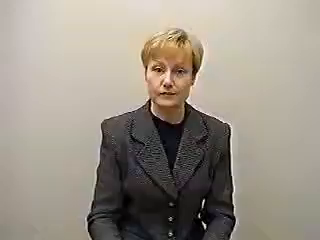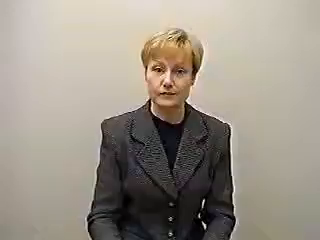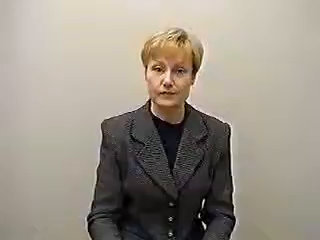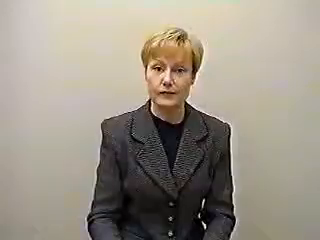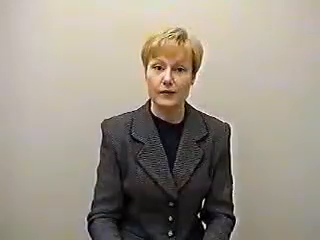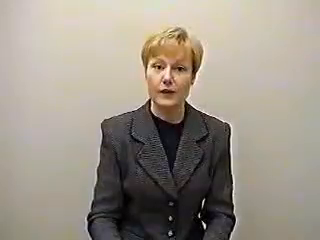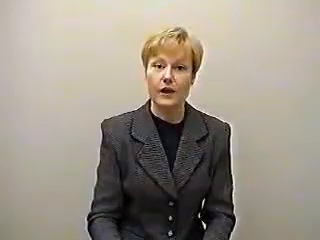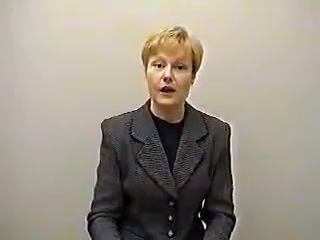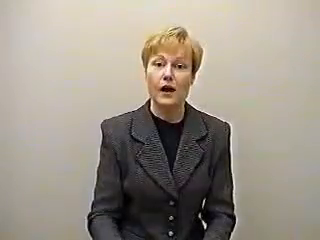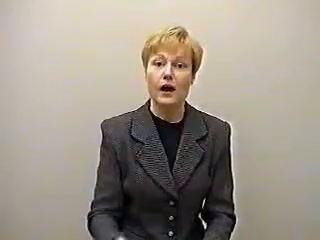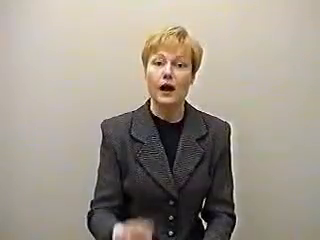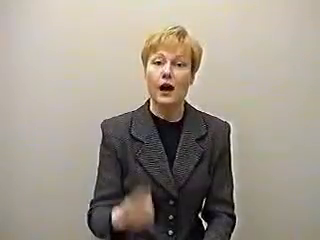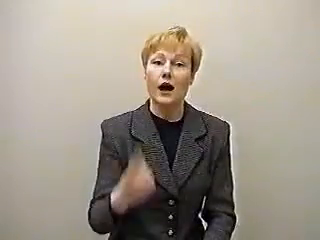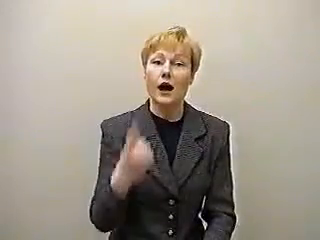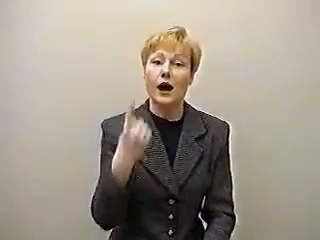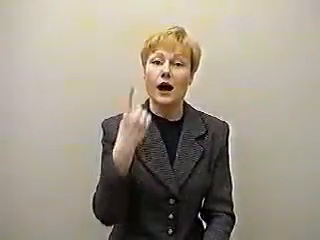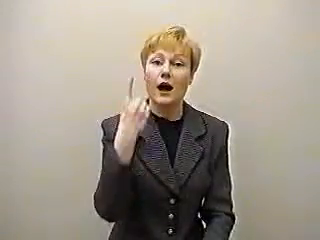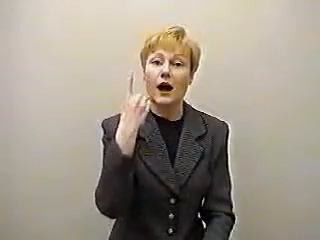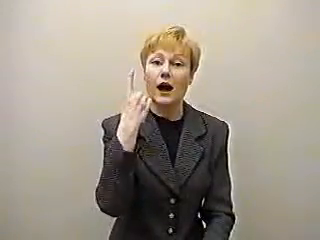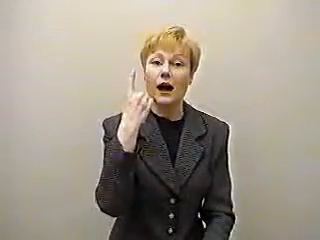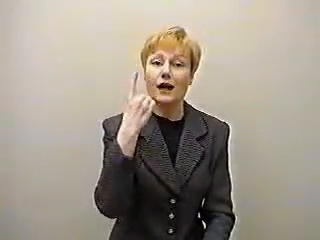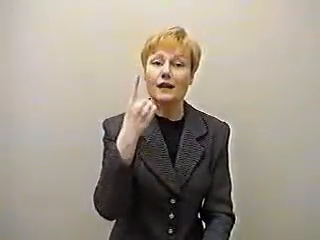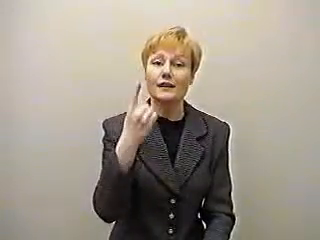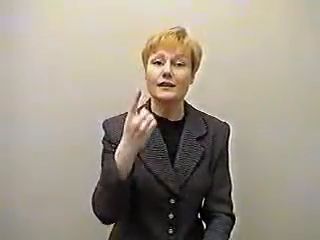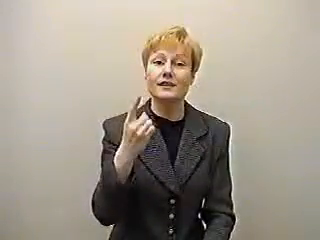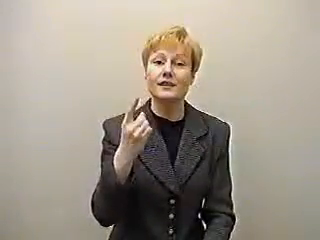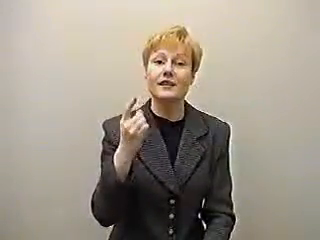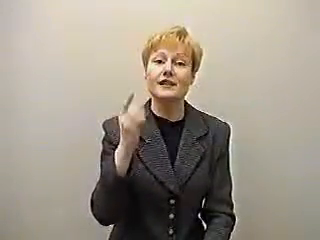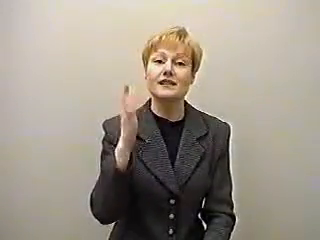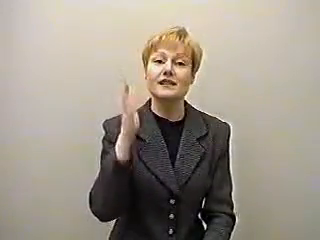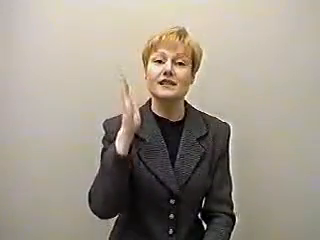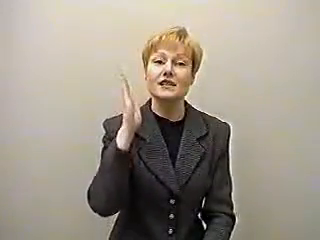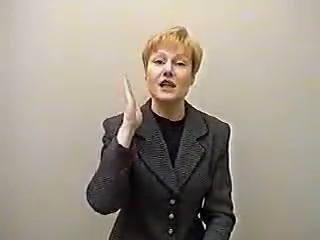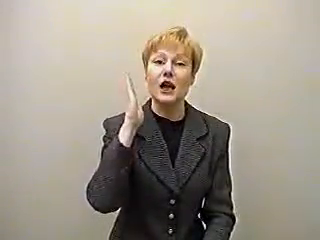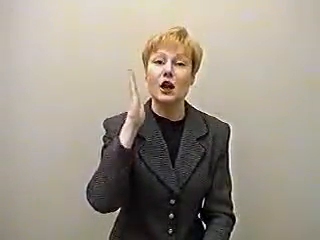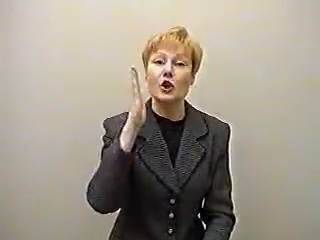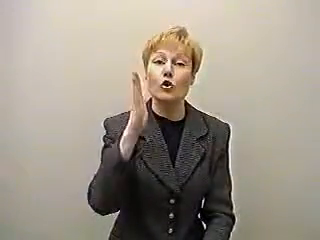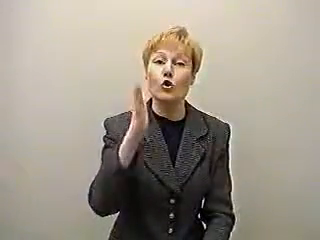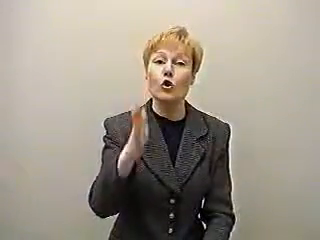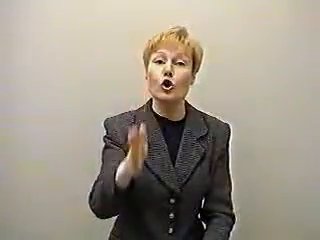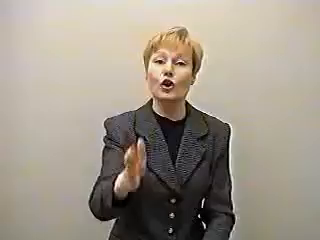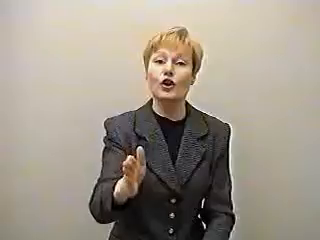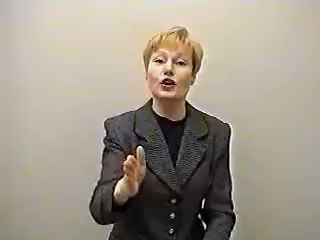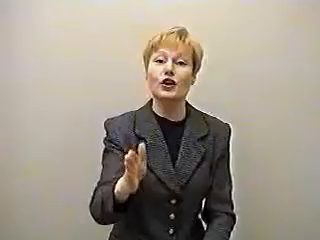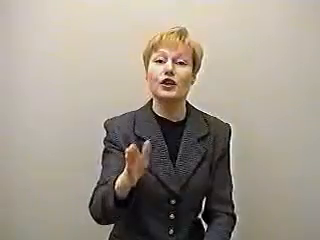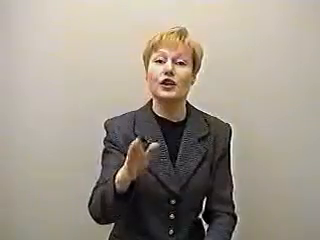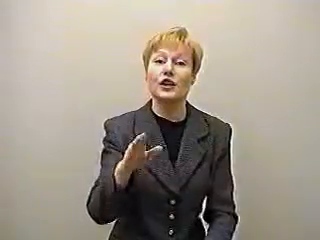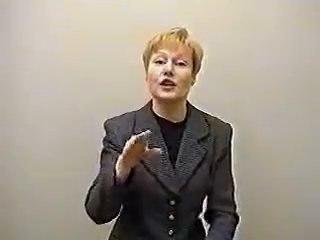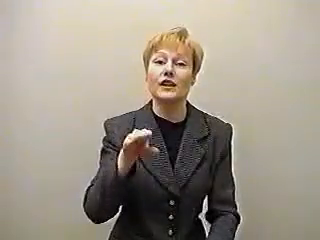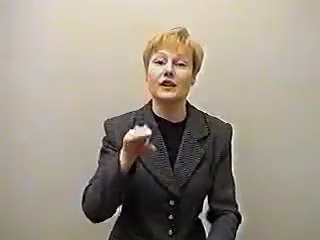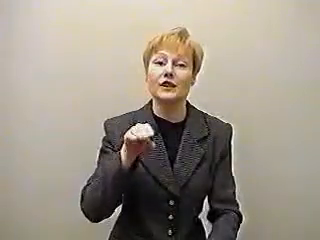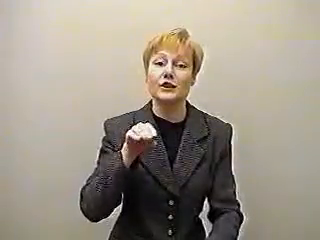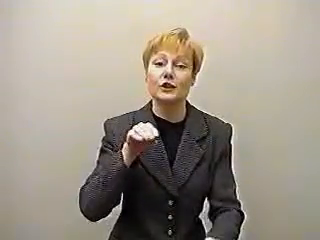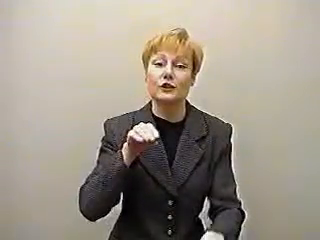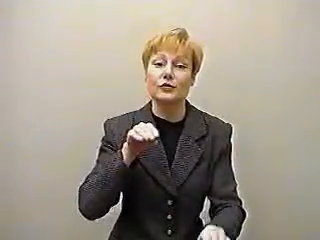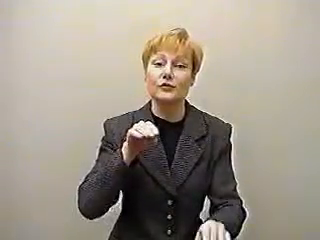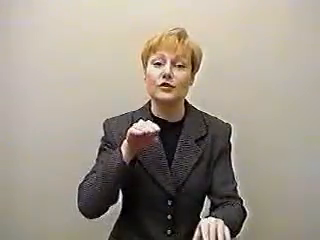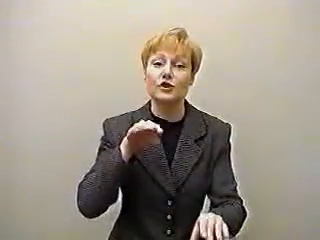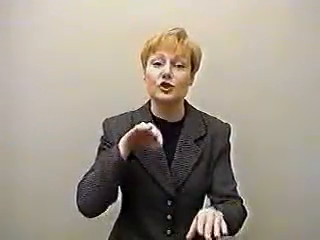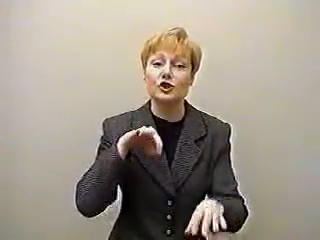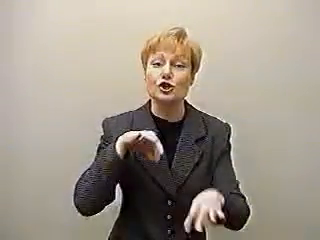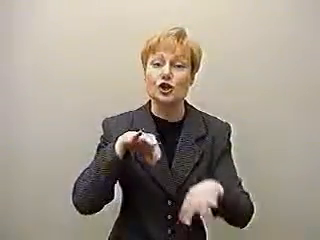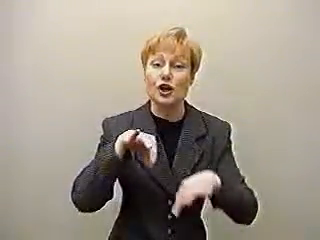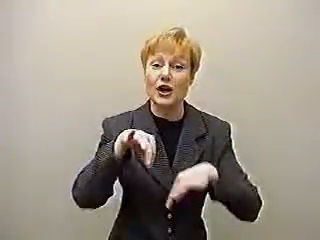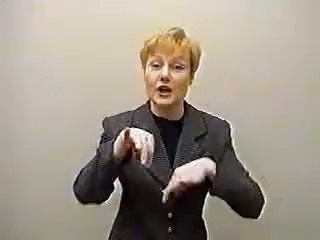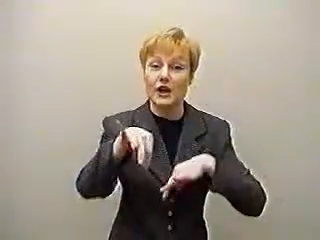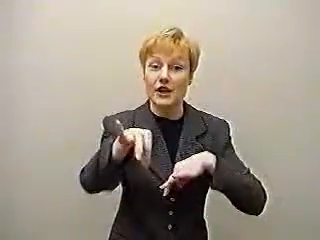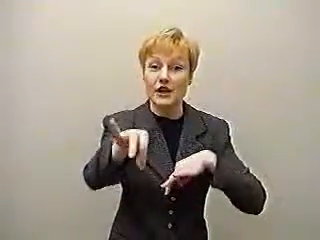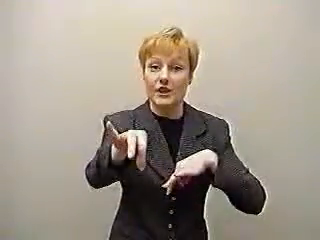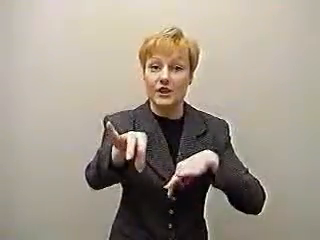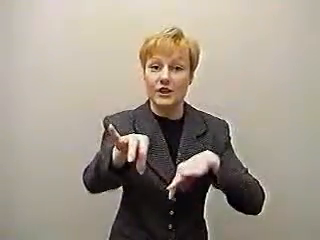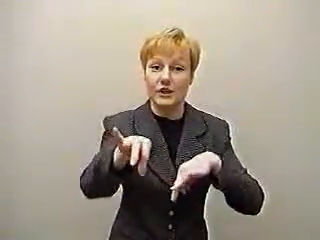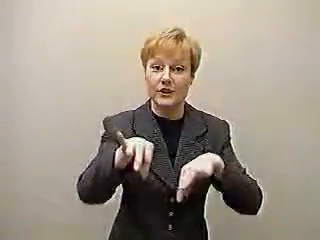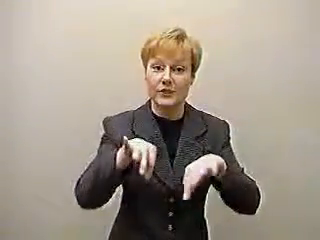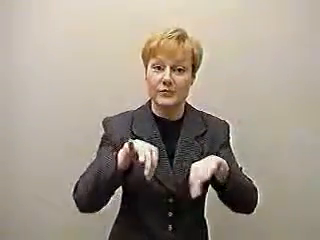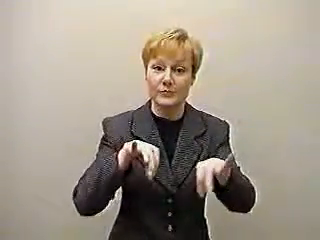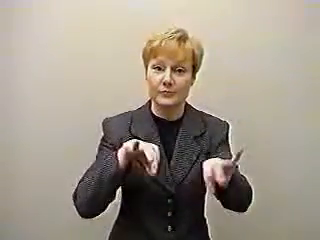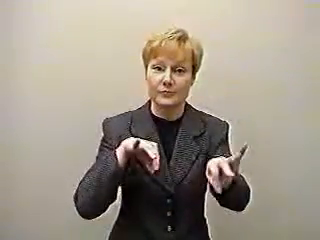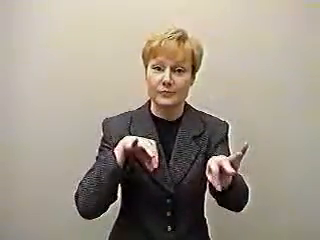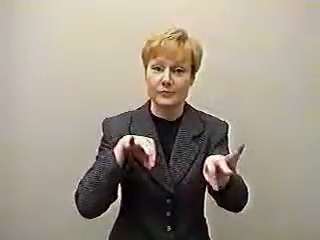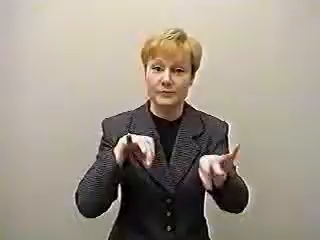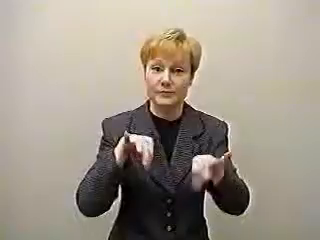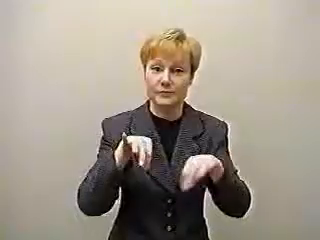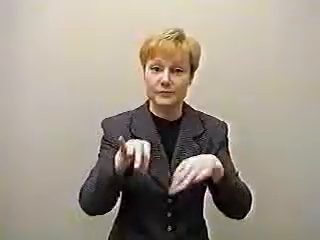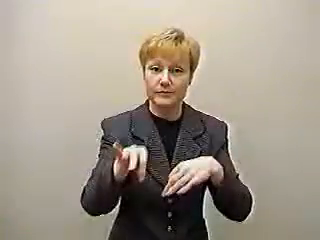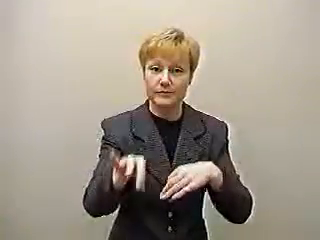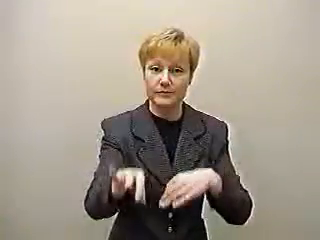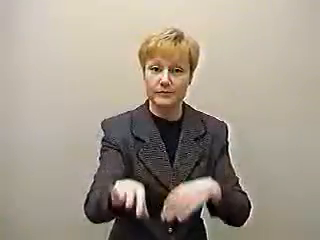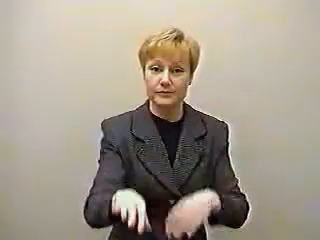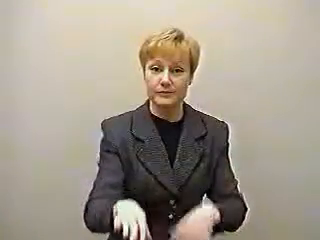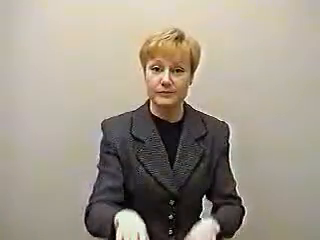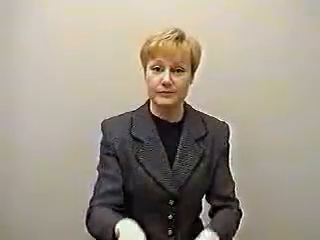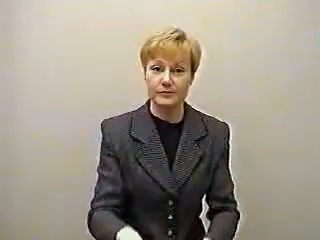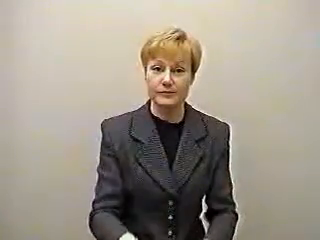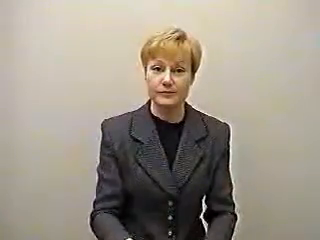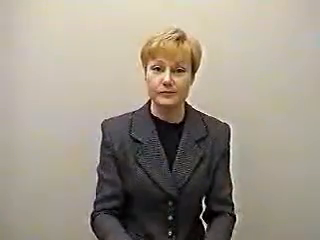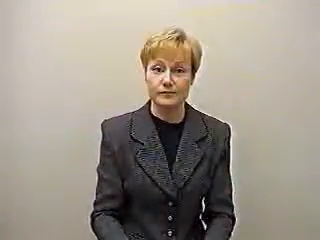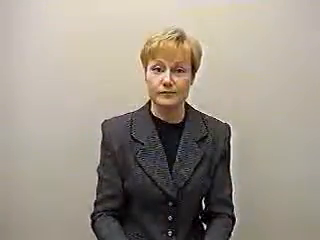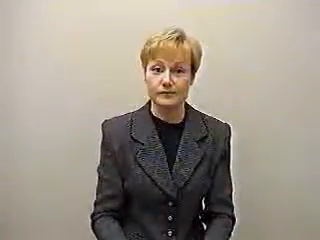одностороннее движение